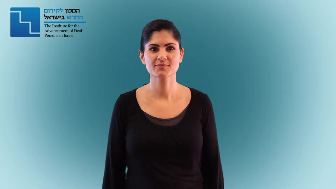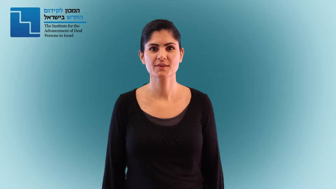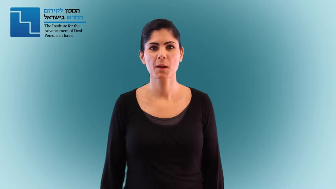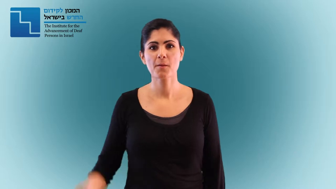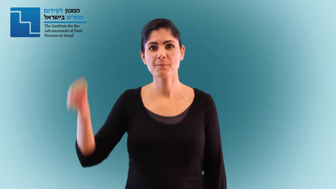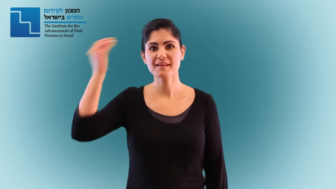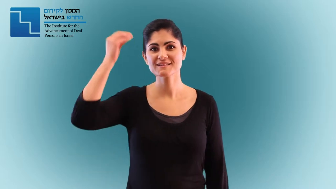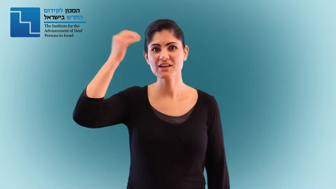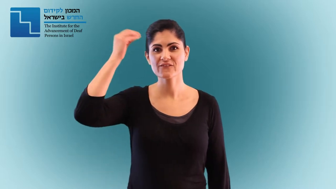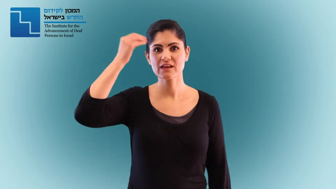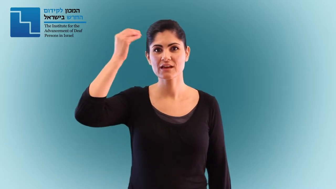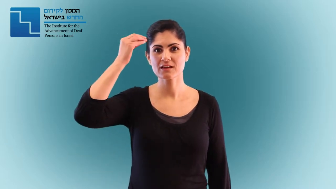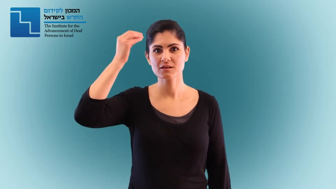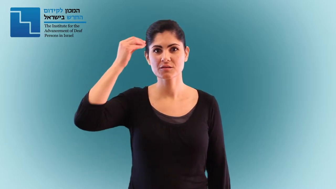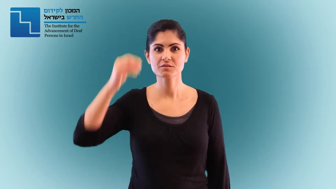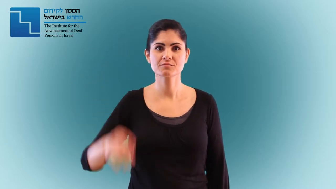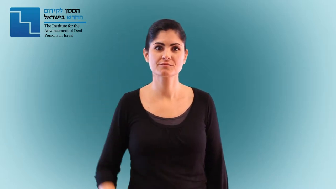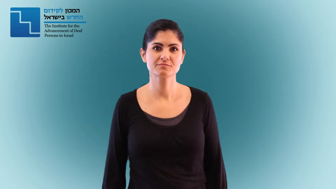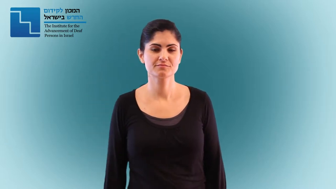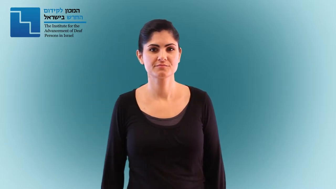בית ספר